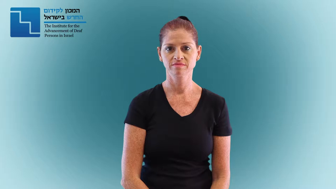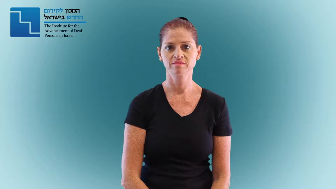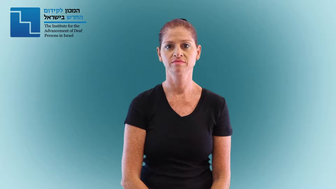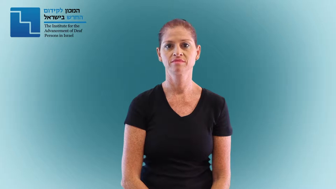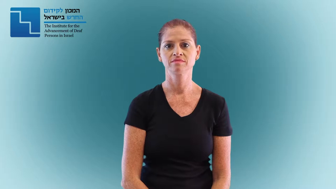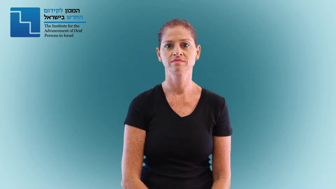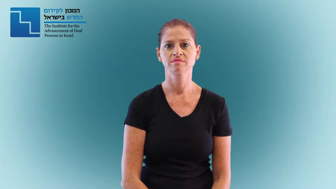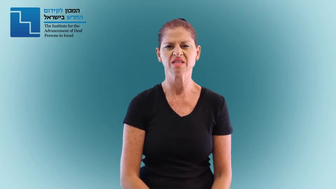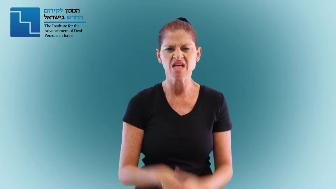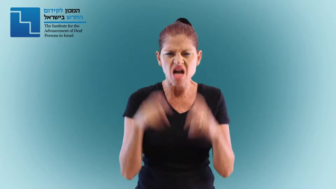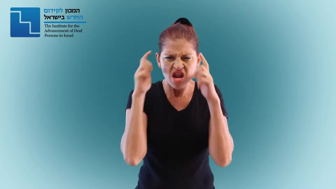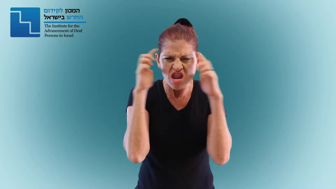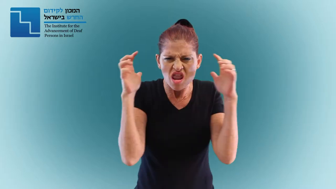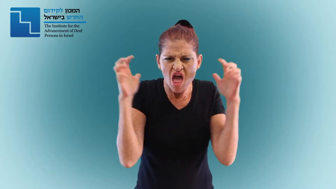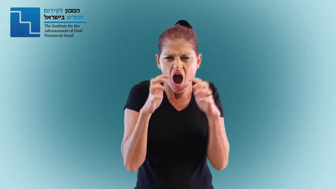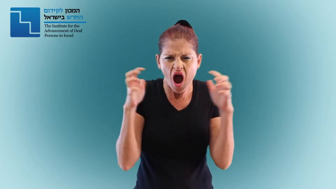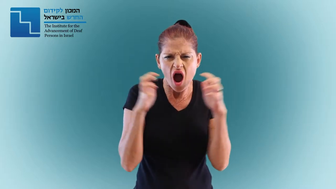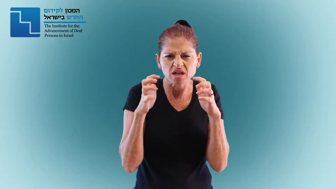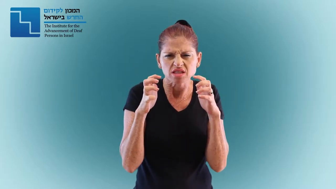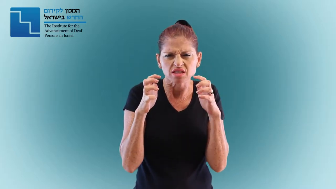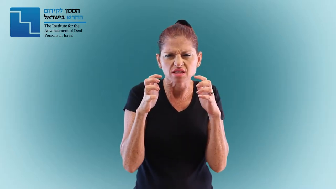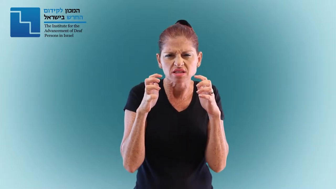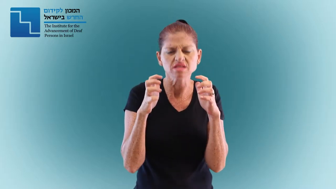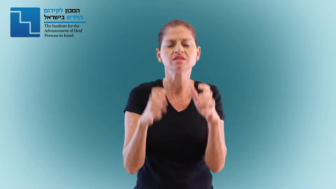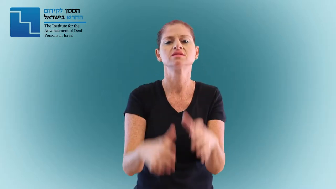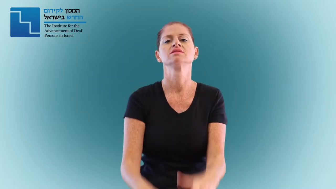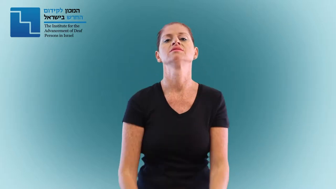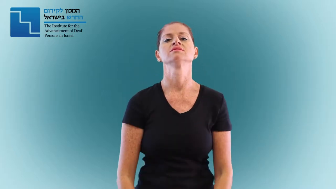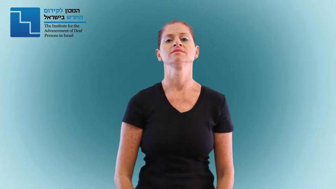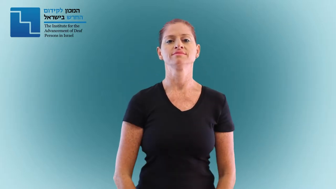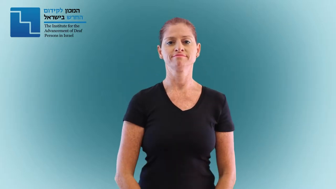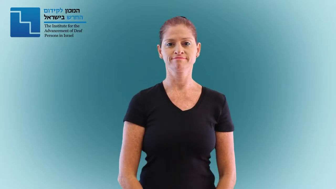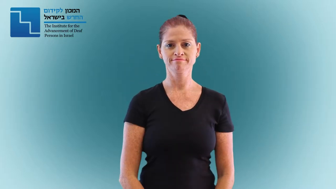לחץ